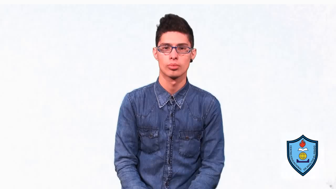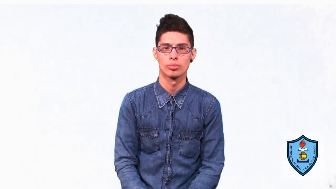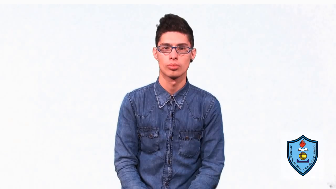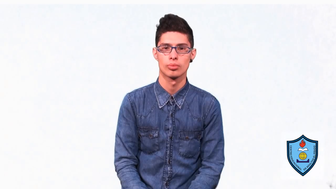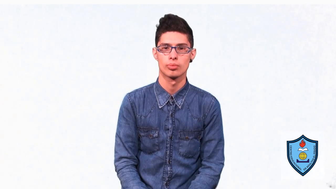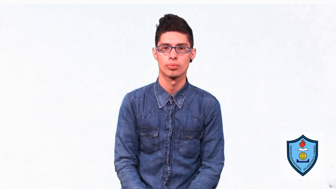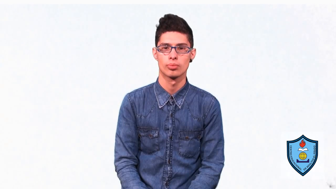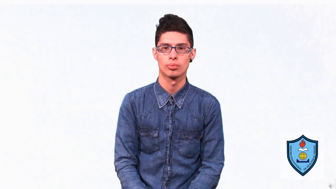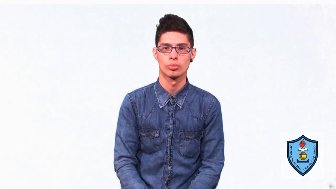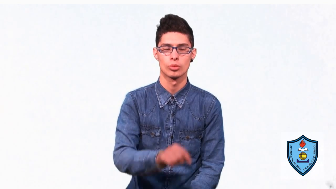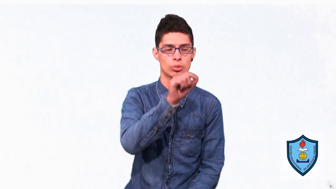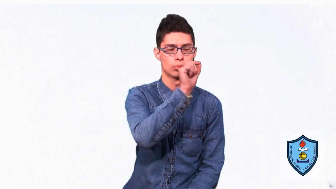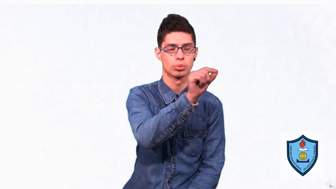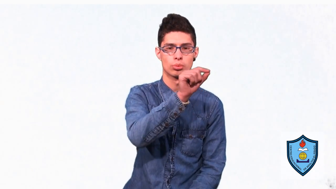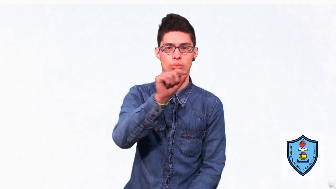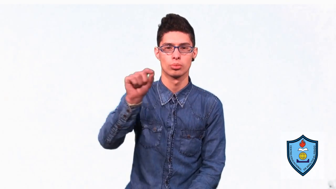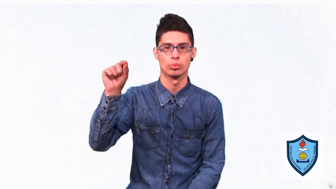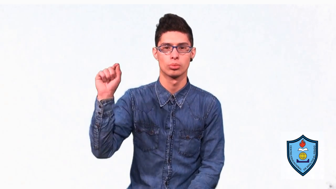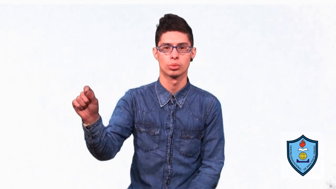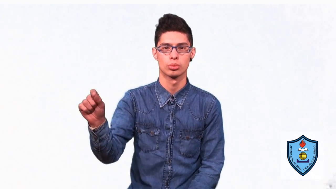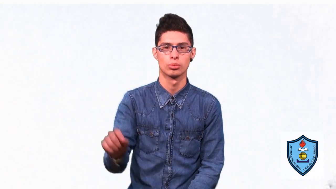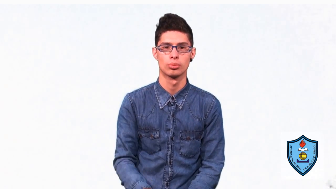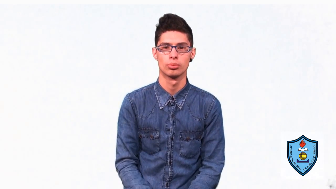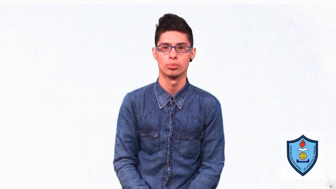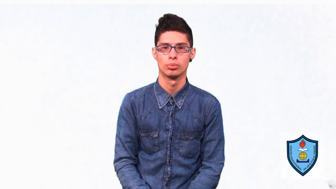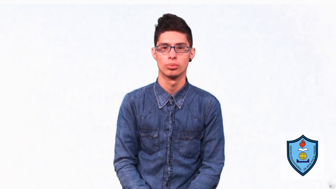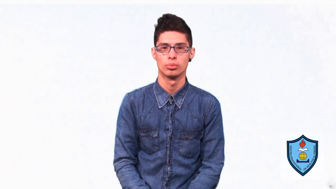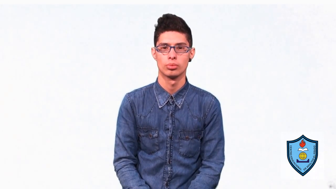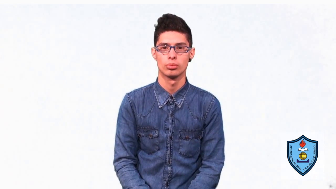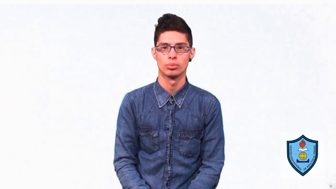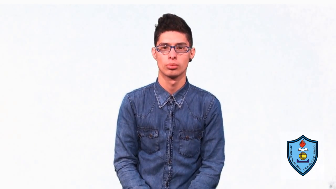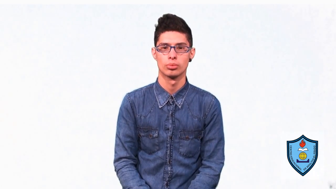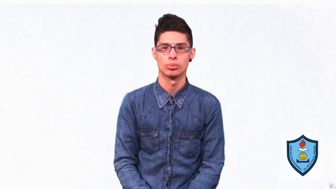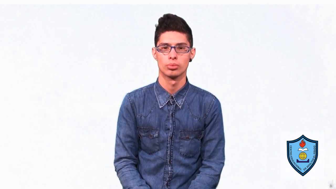intervalo